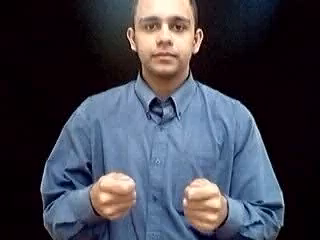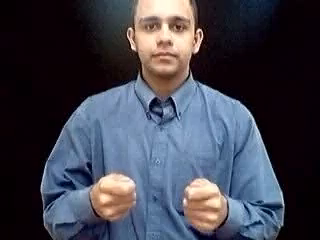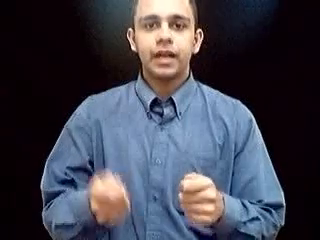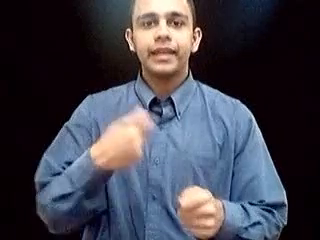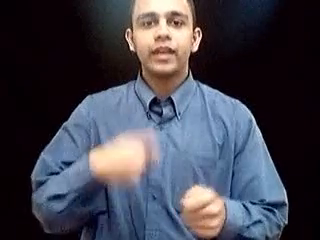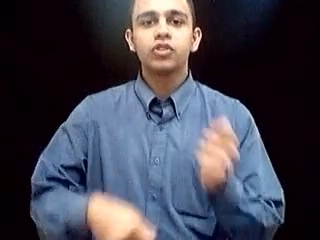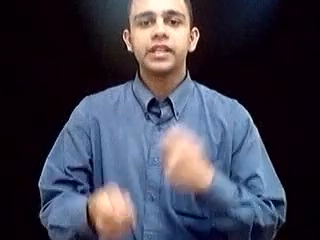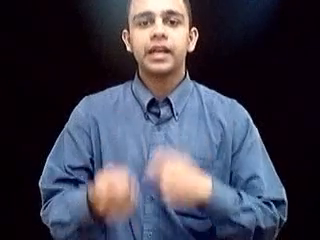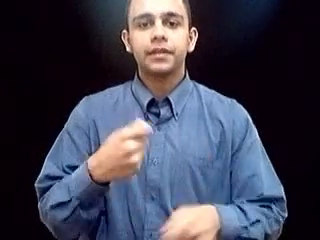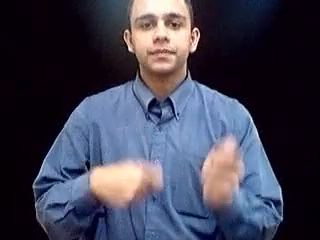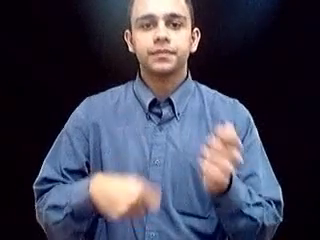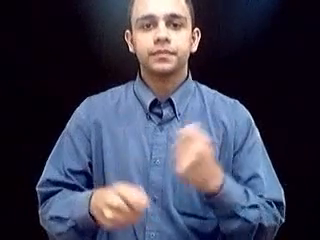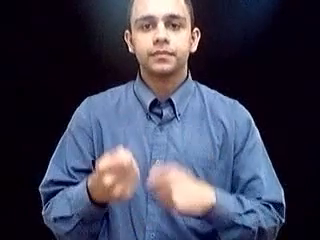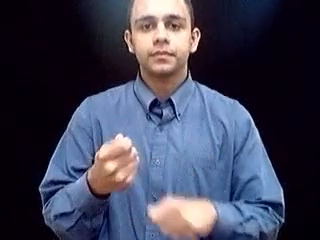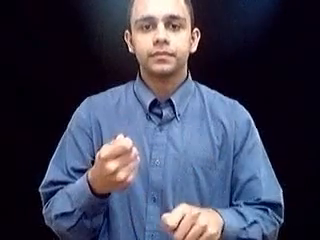negociar